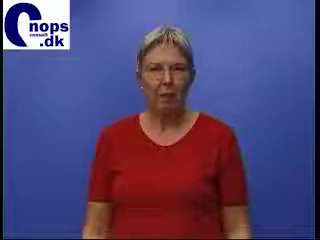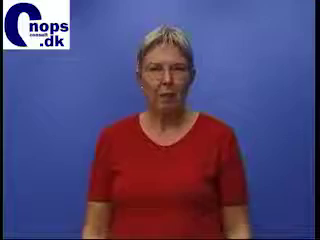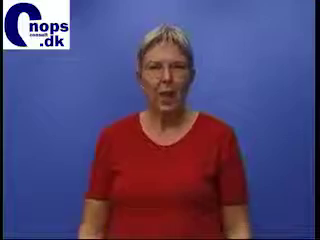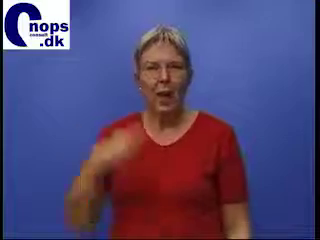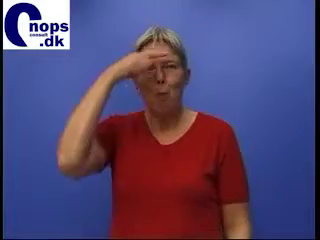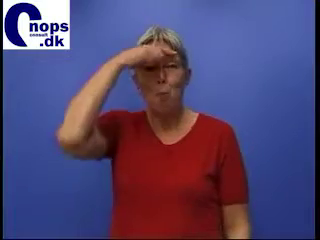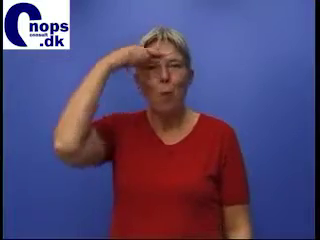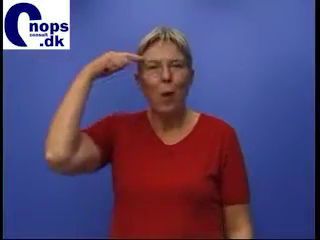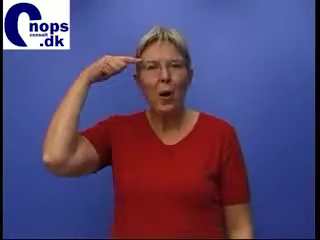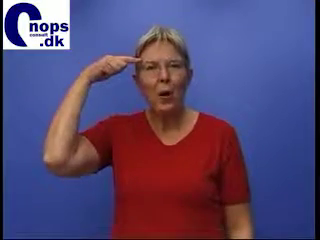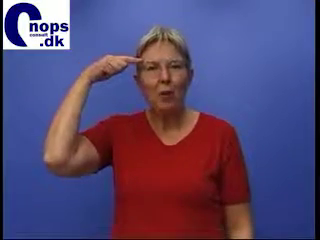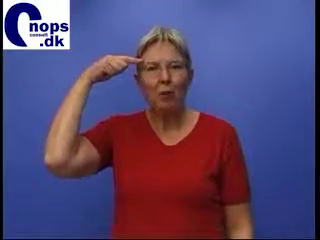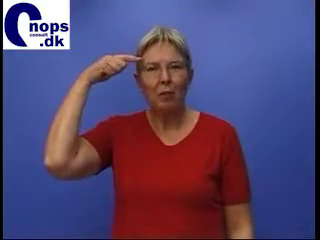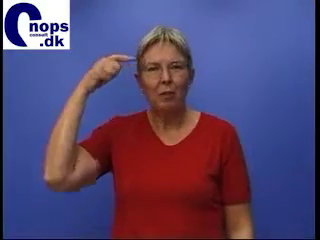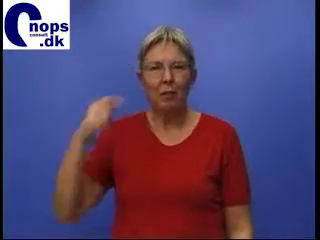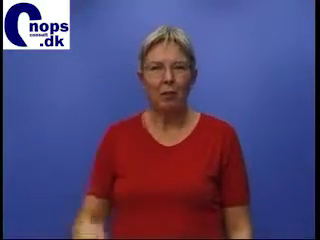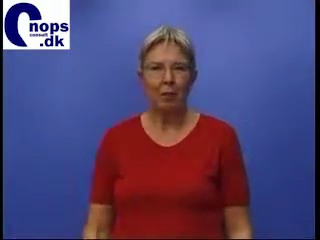mor